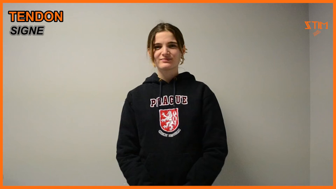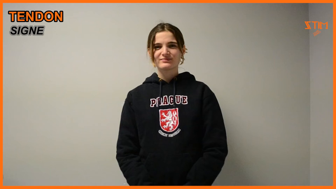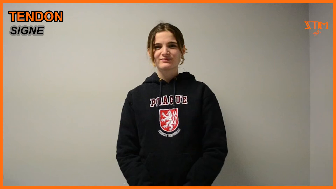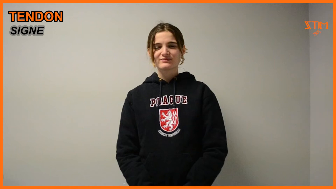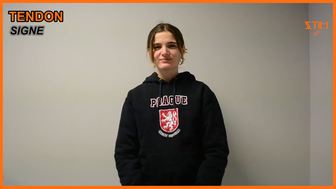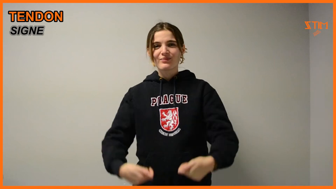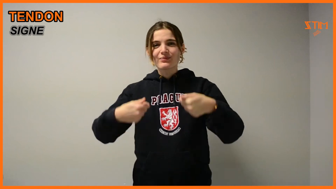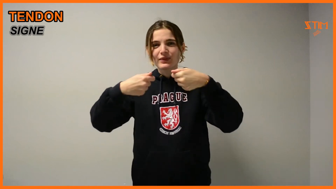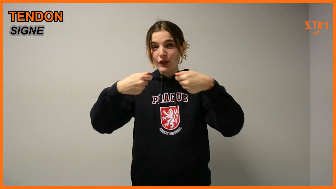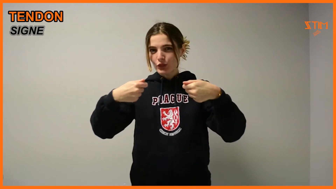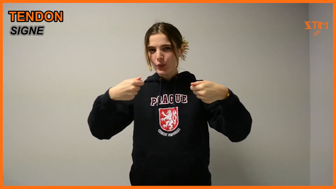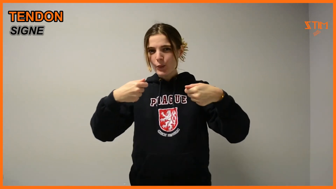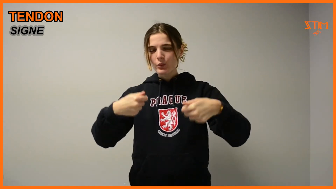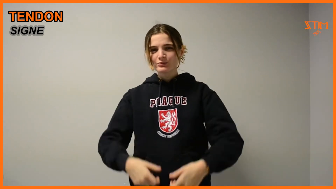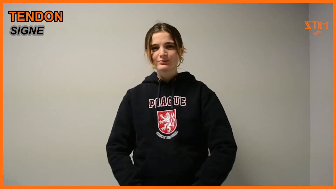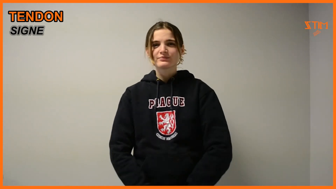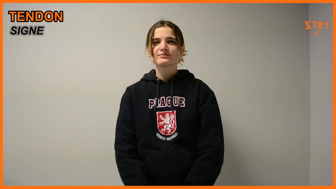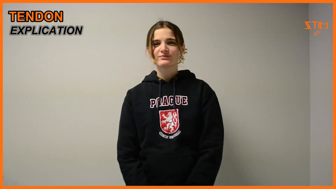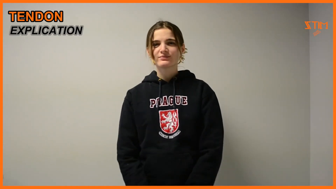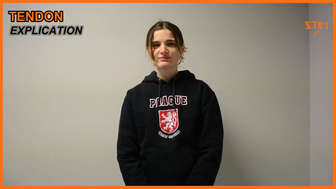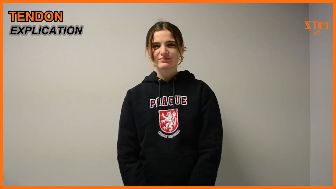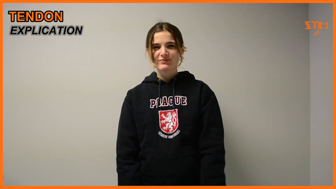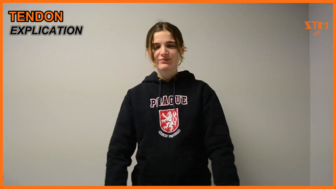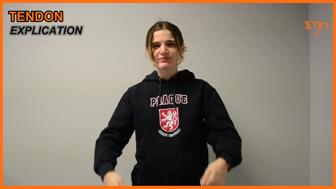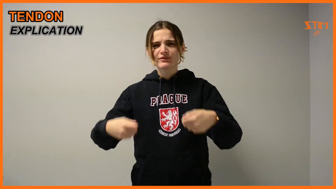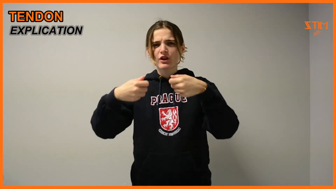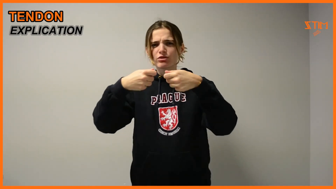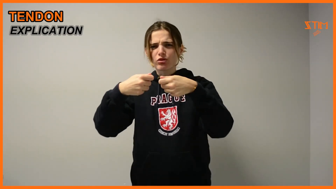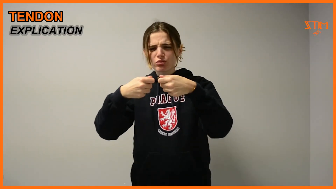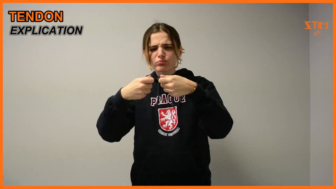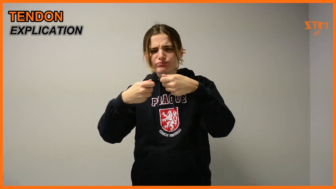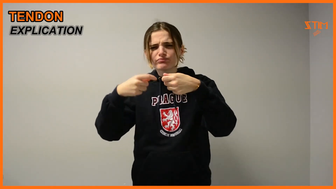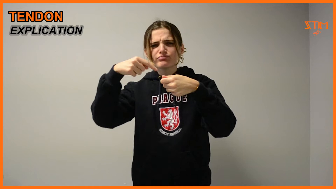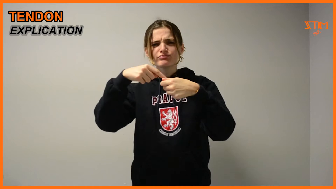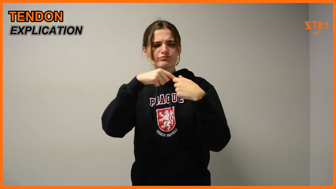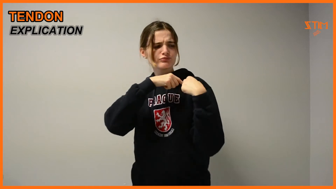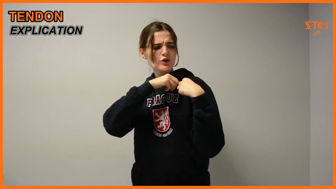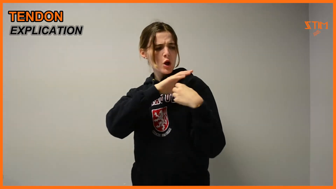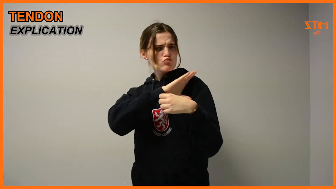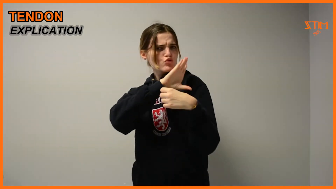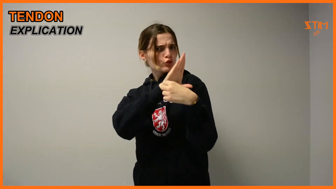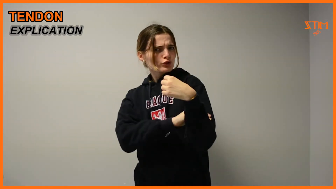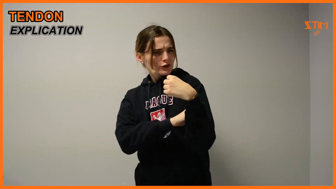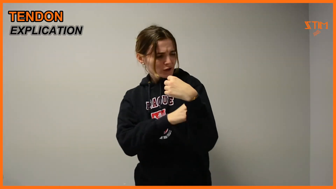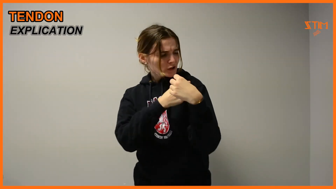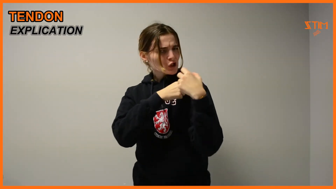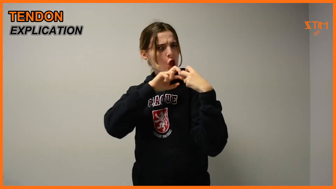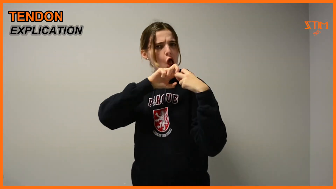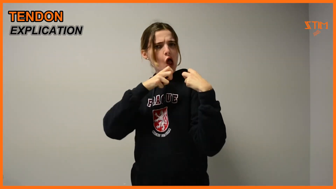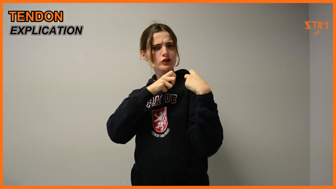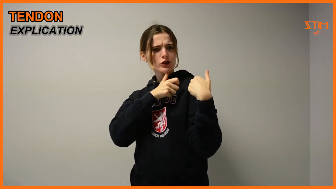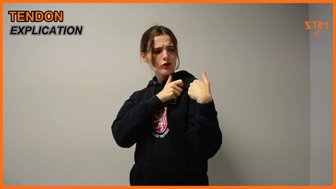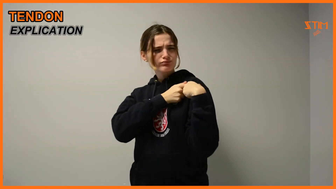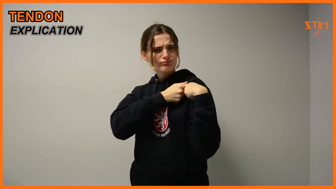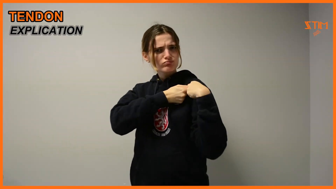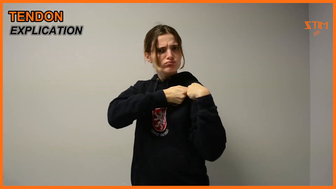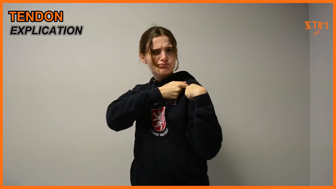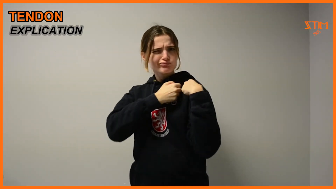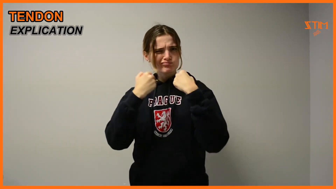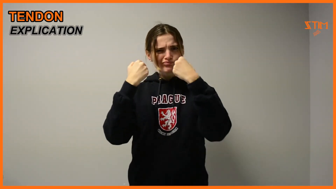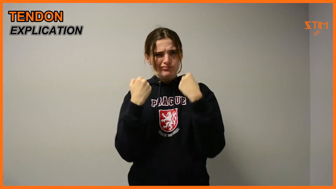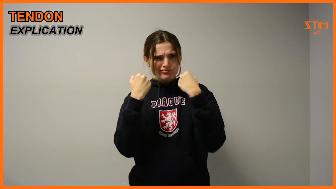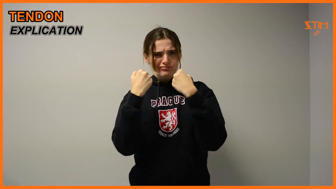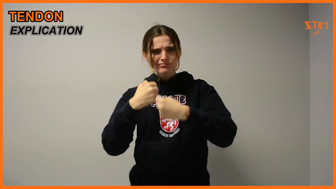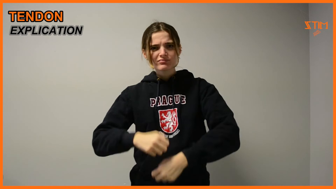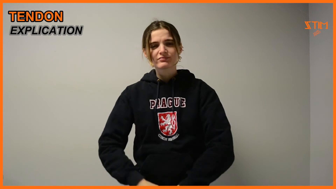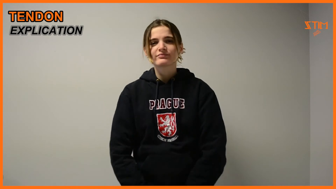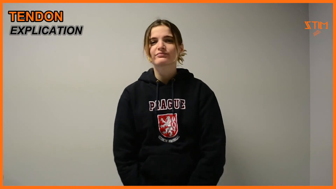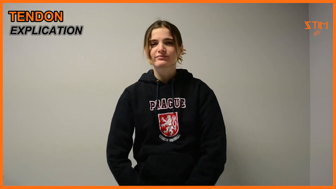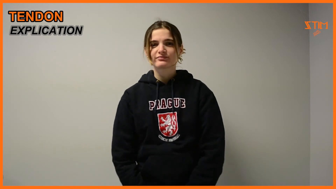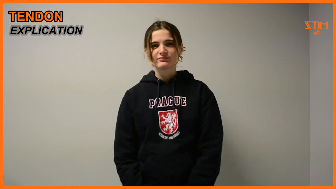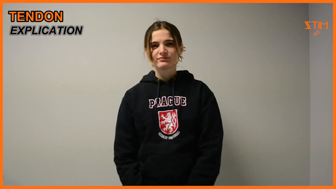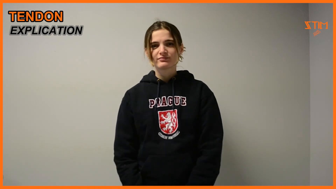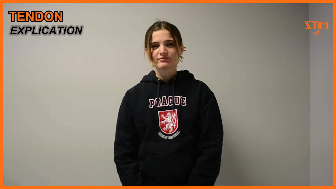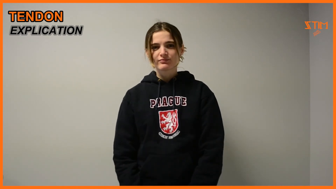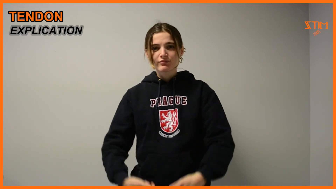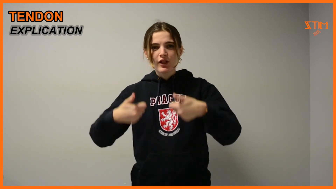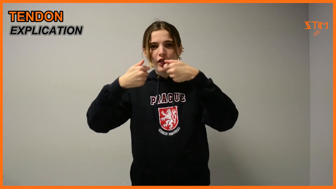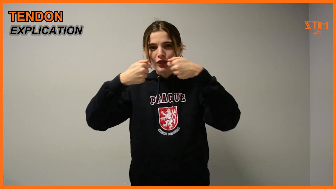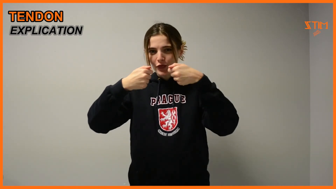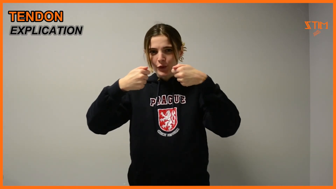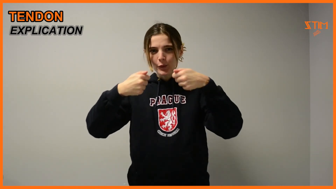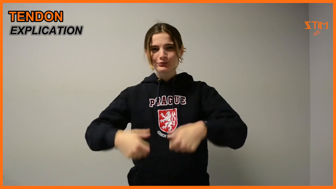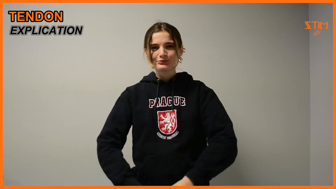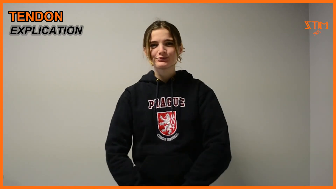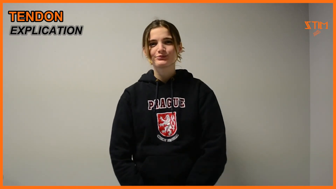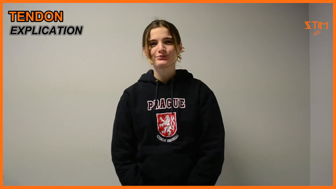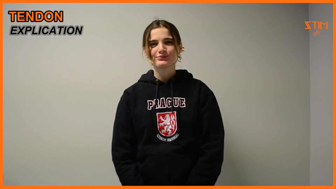Tendon